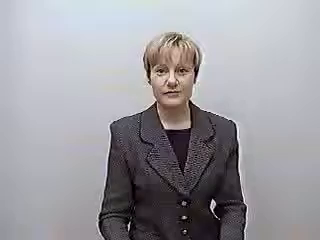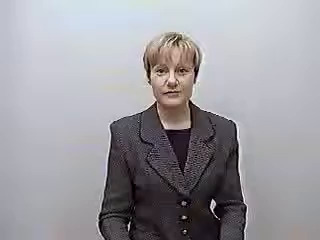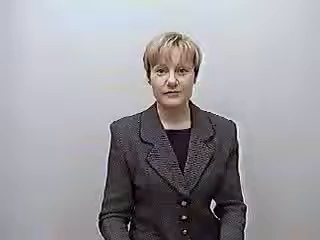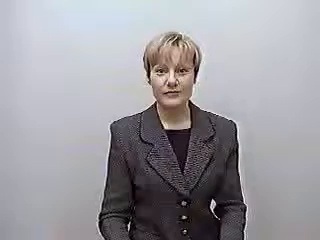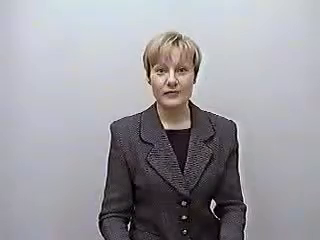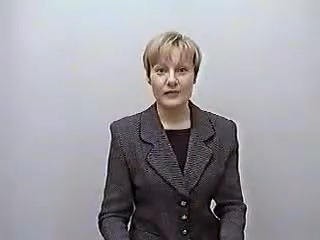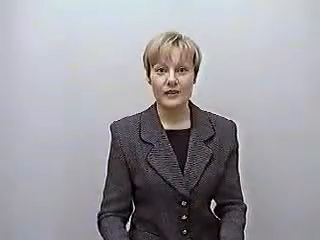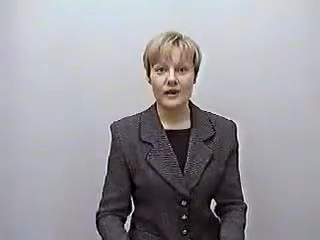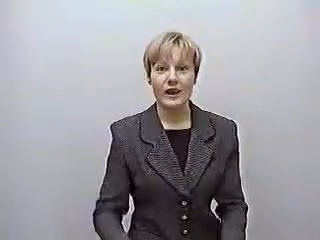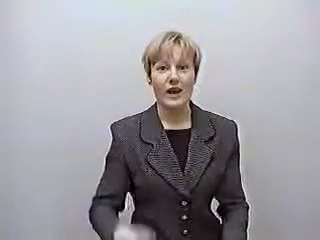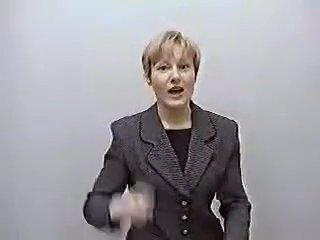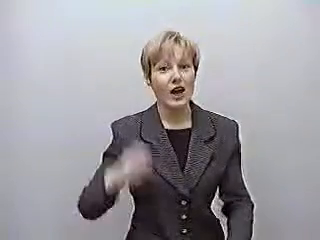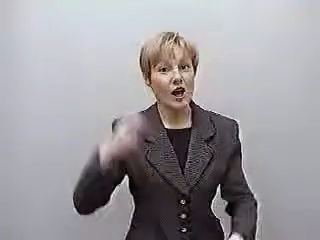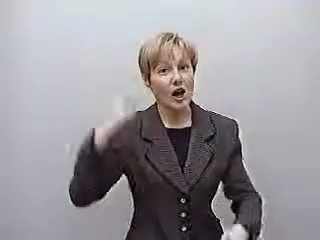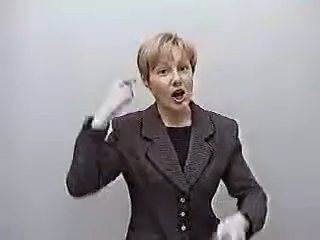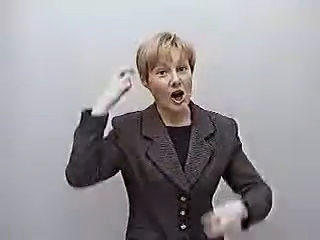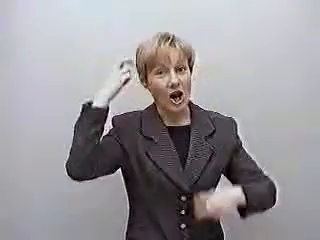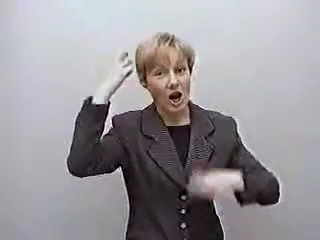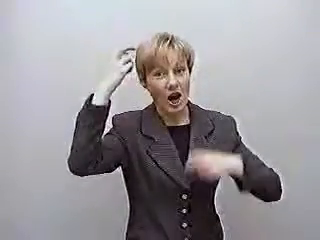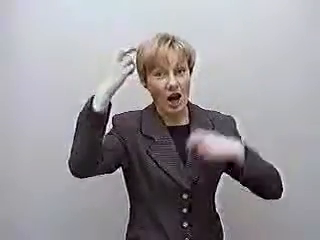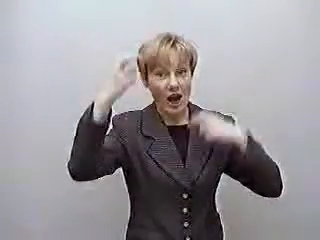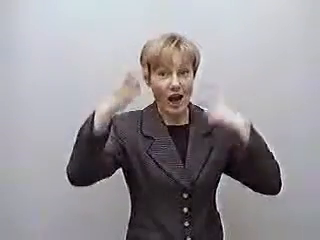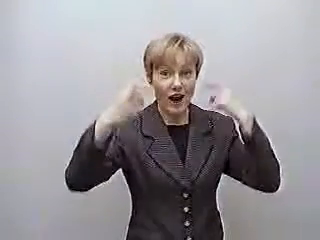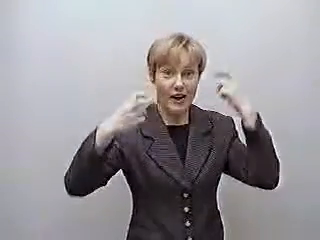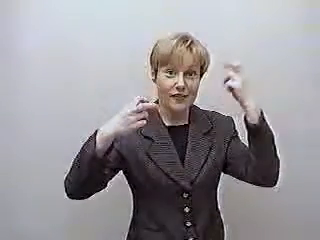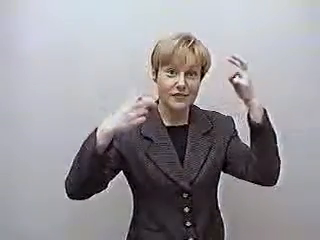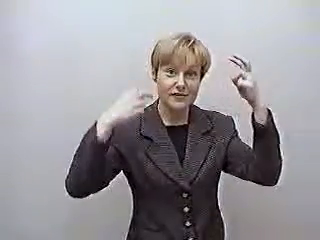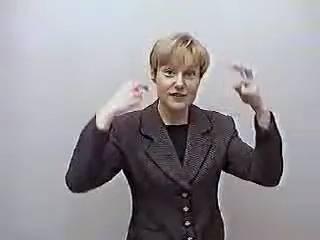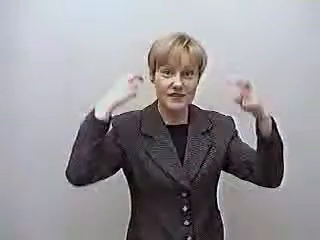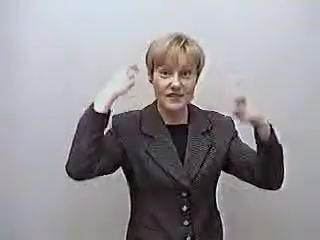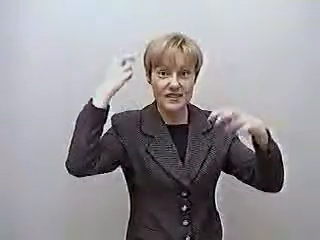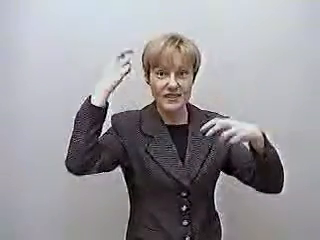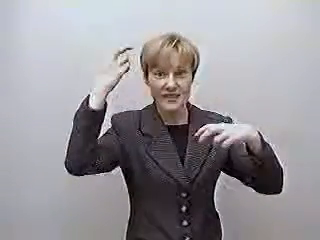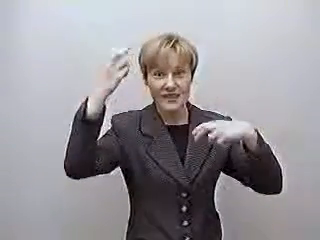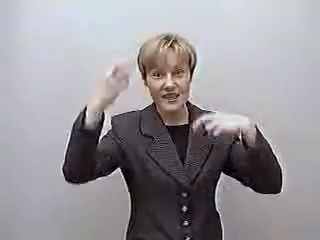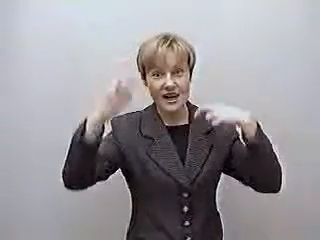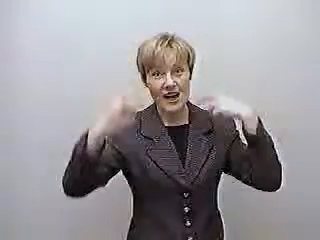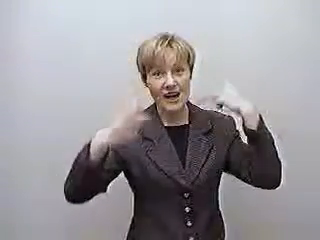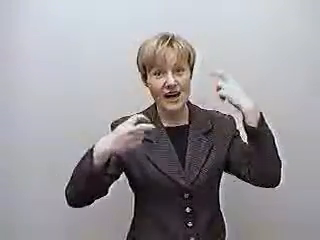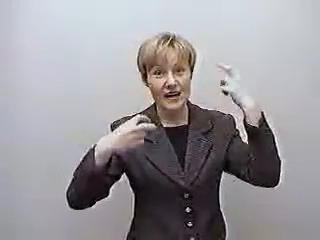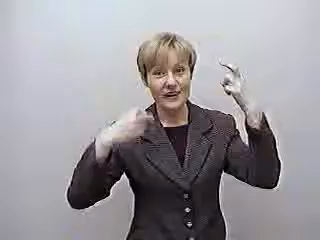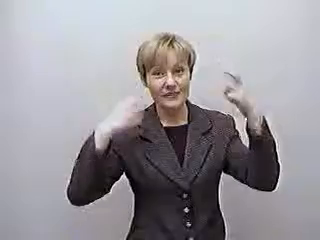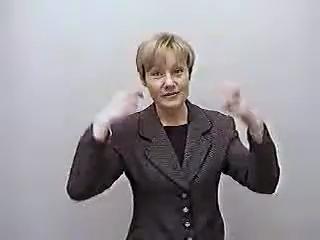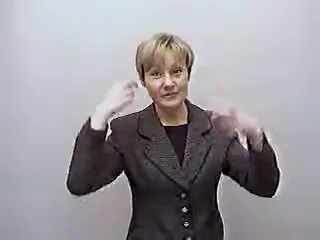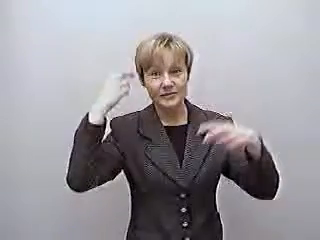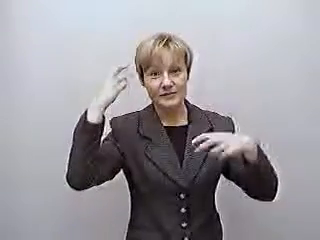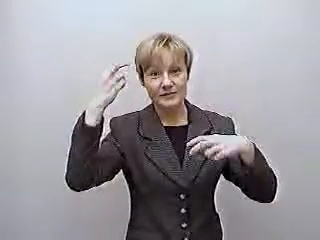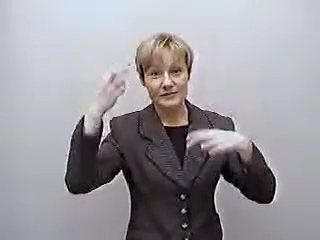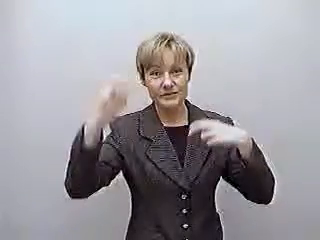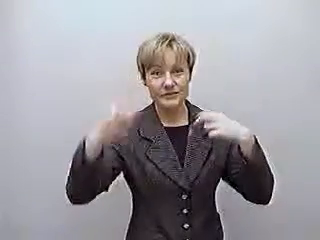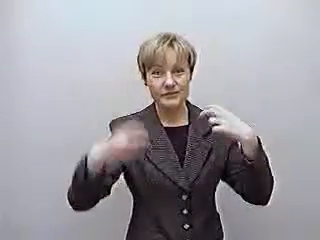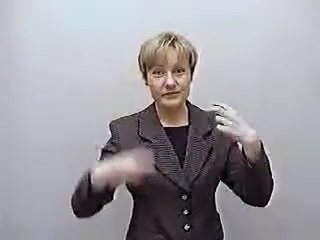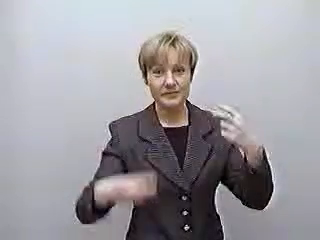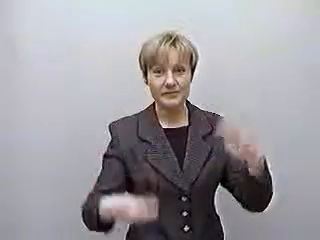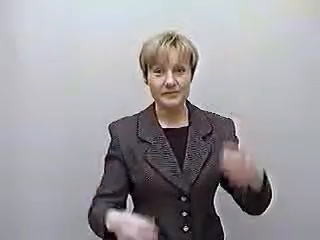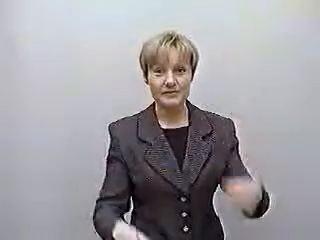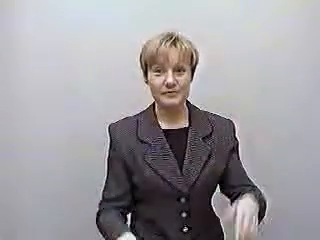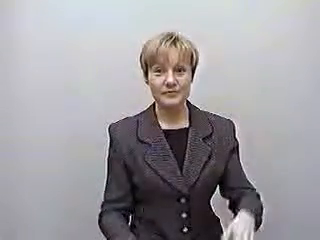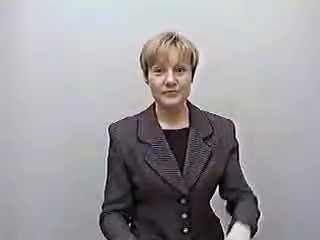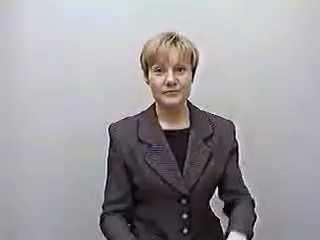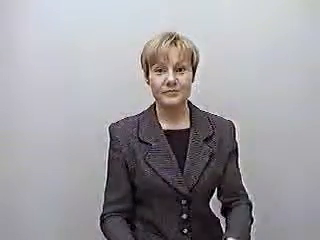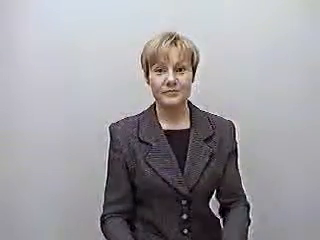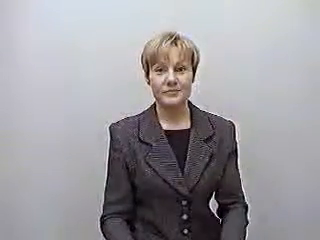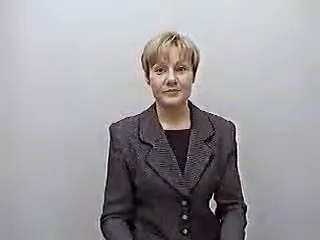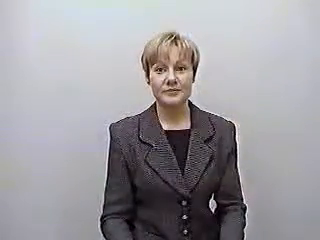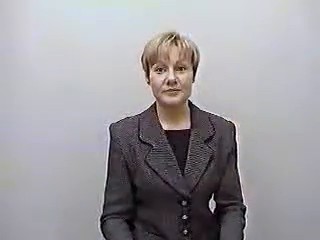овца